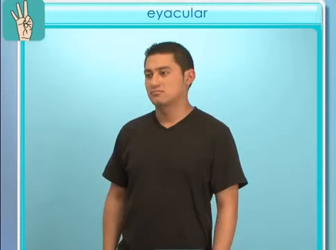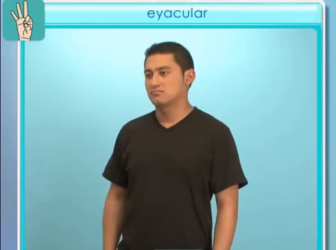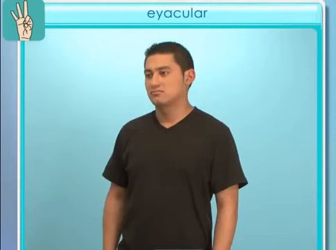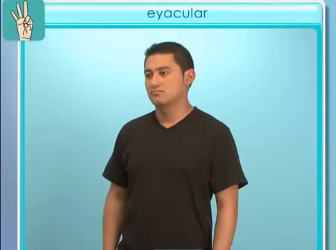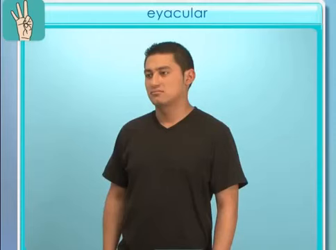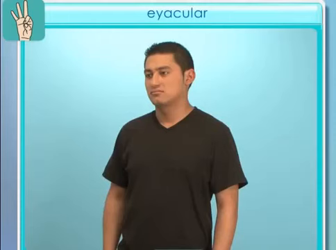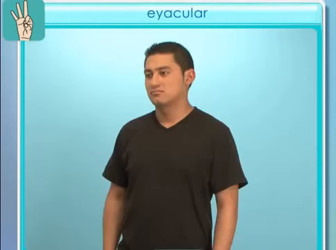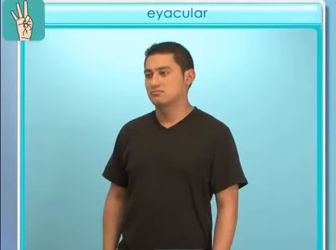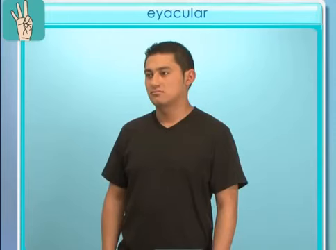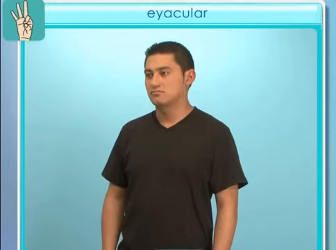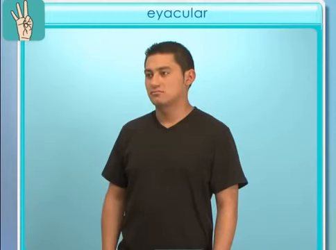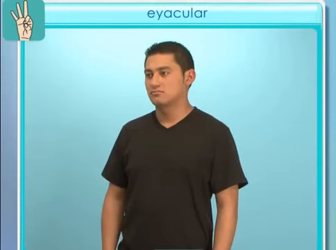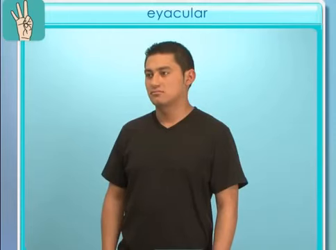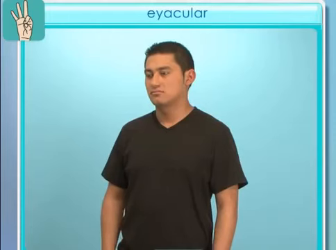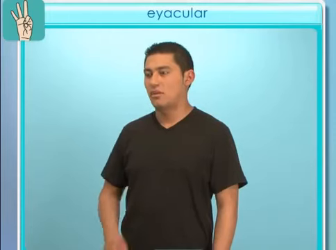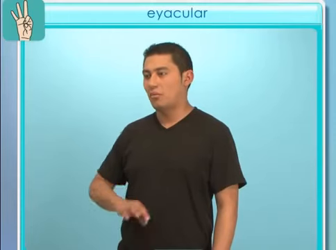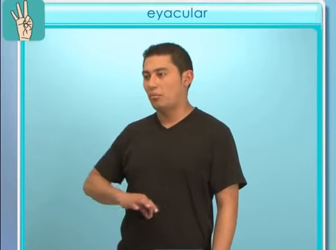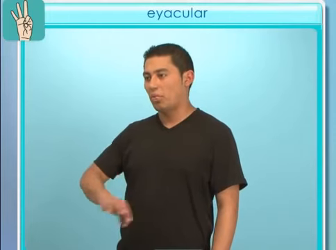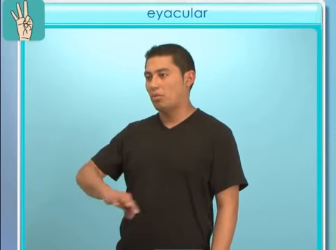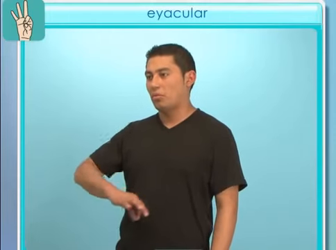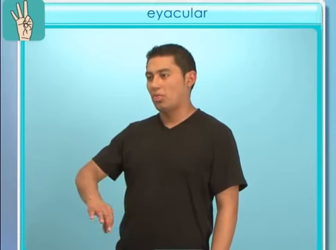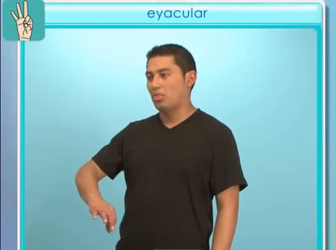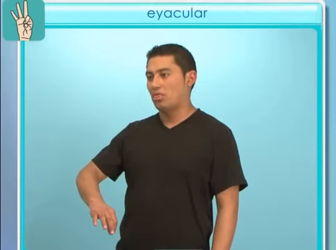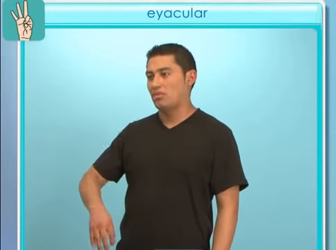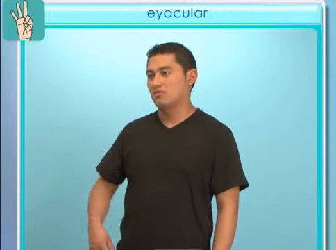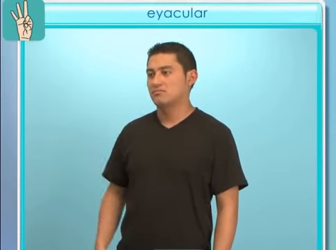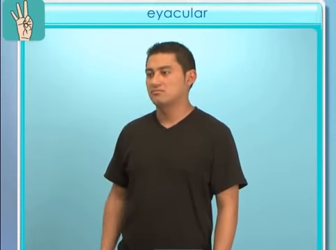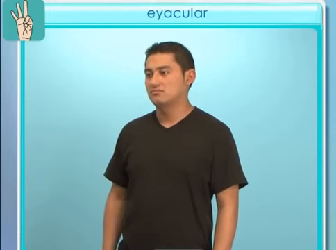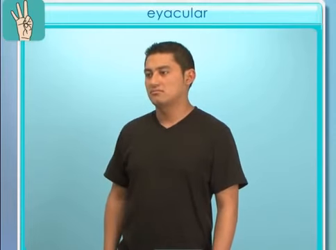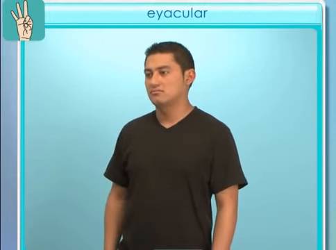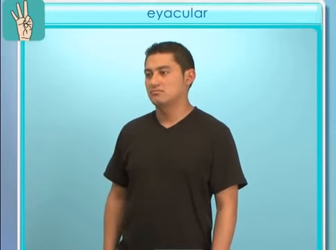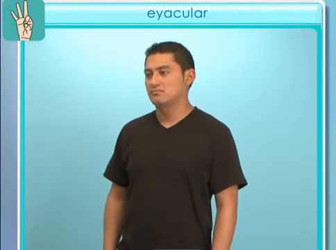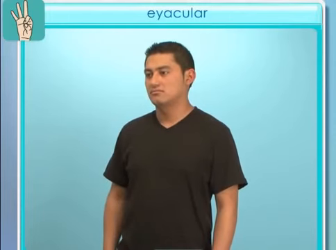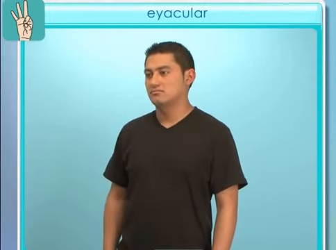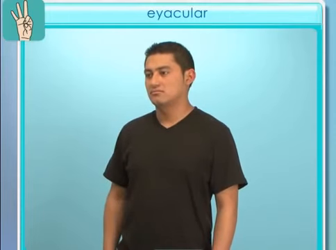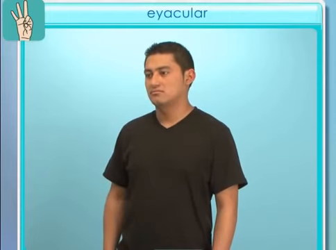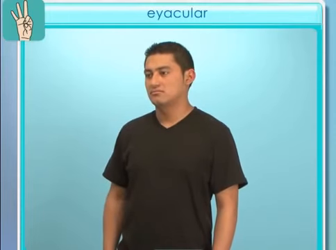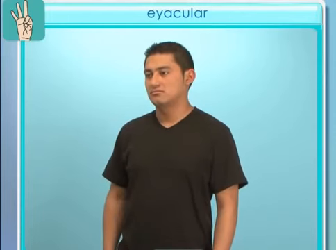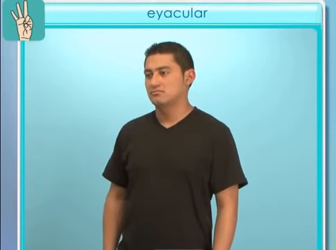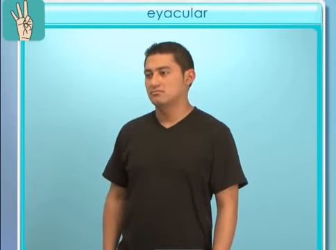EYACULAR